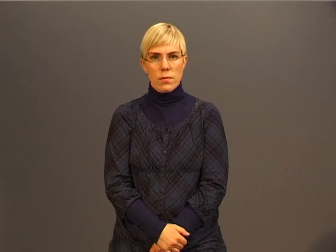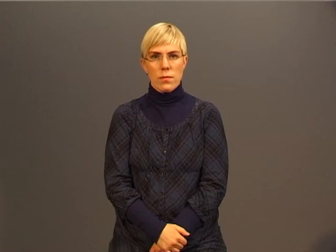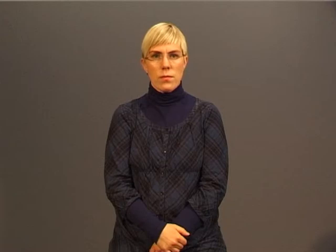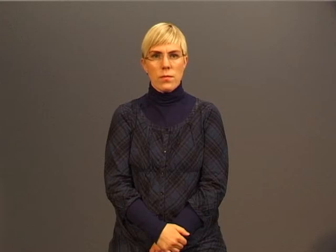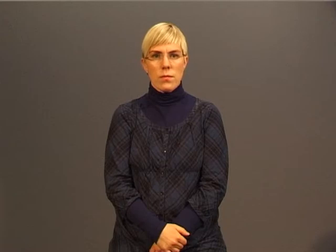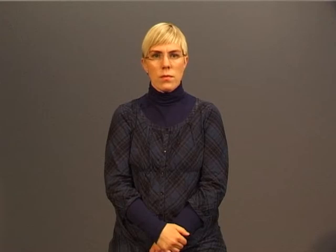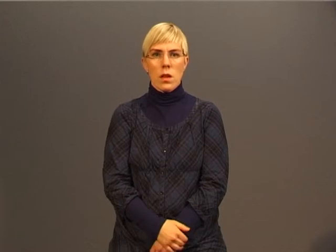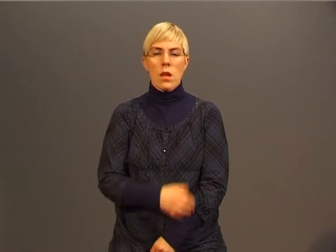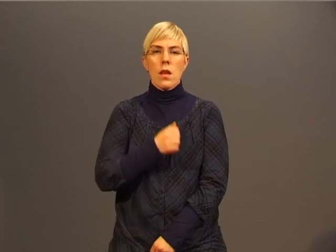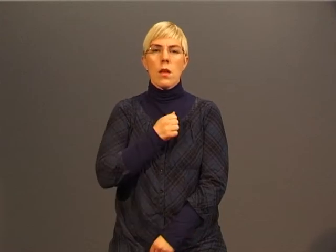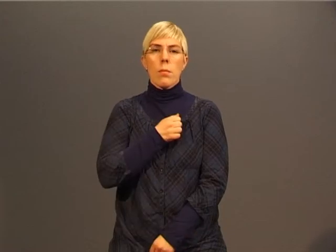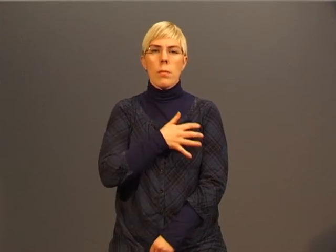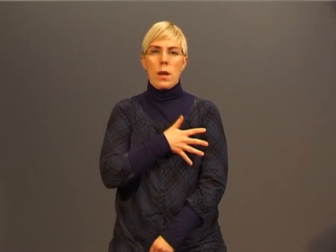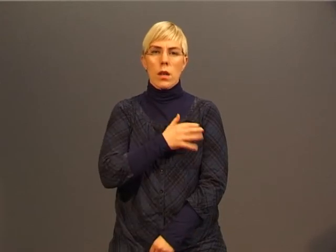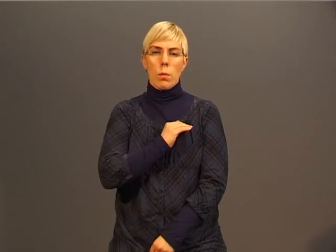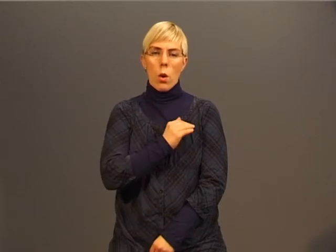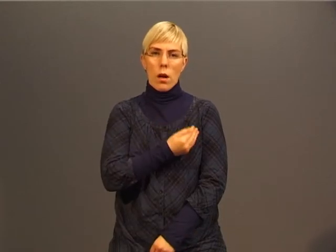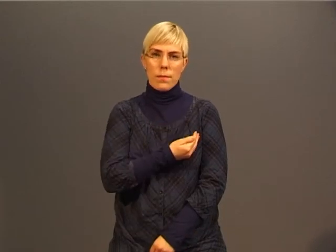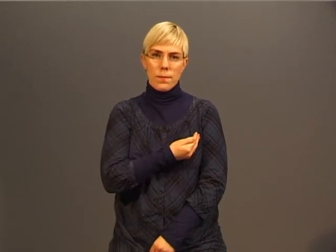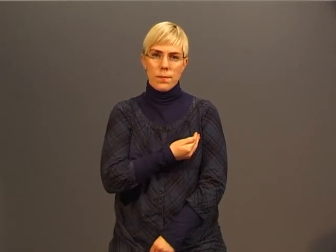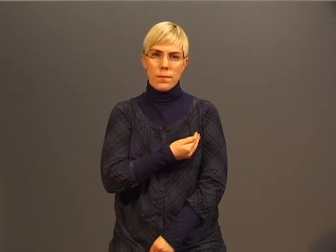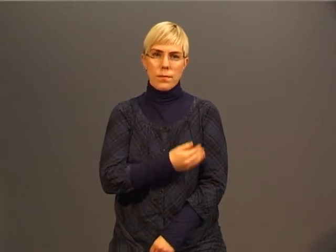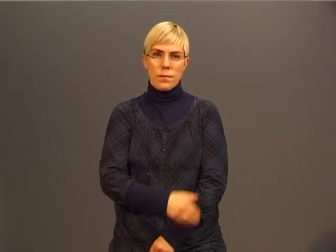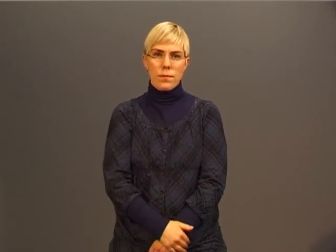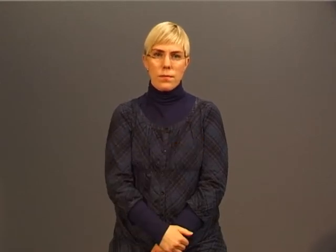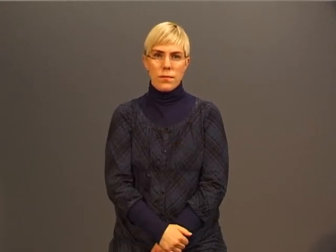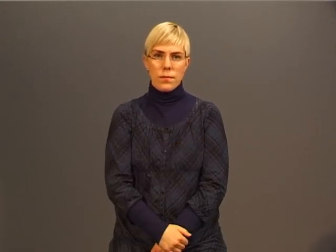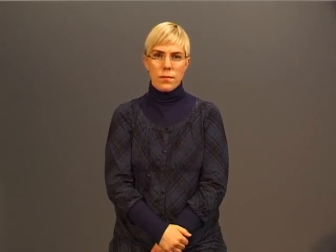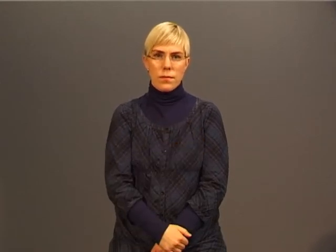Berkjubólga